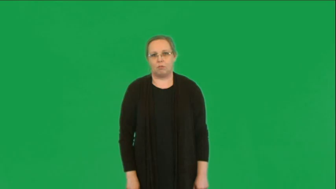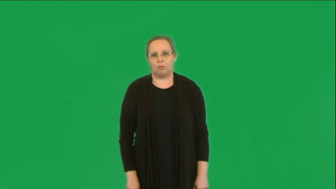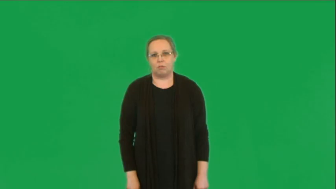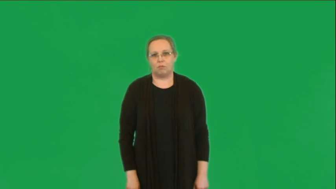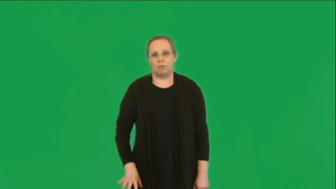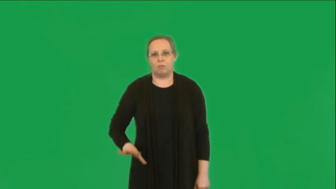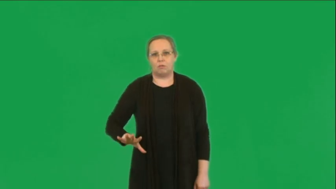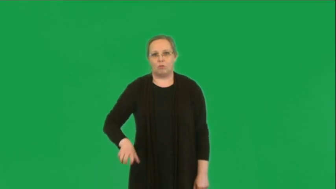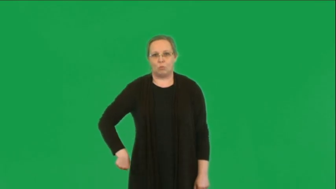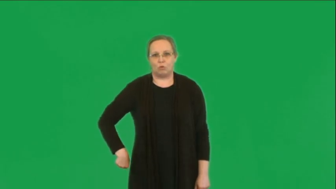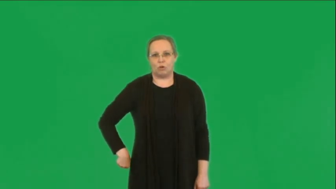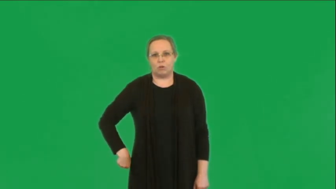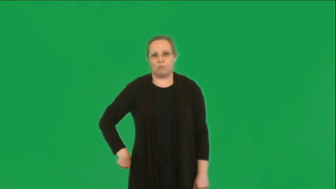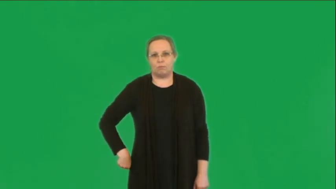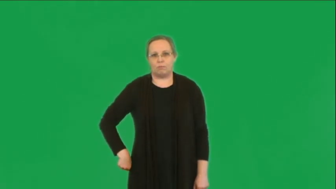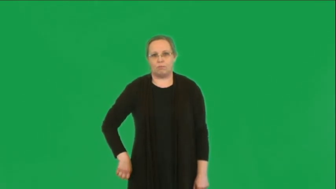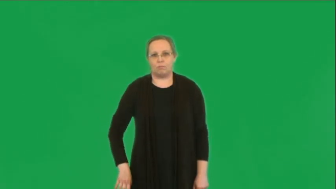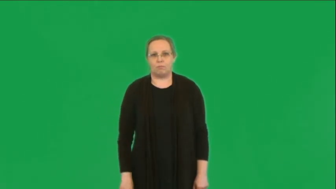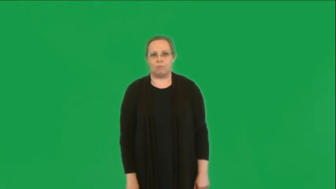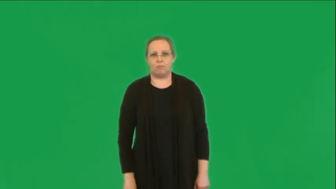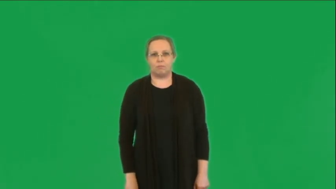złodziej